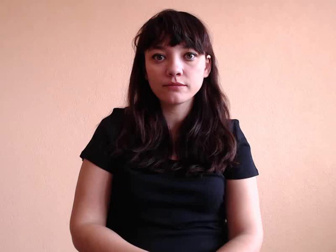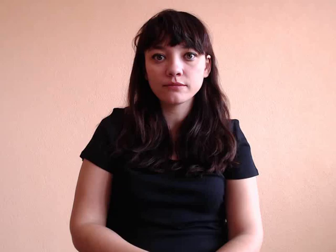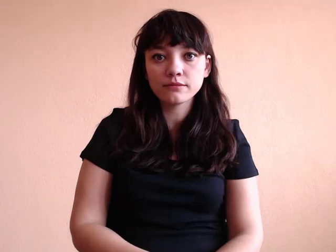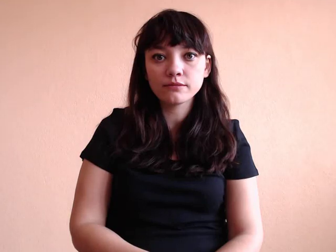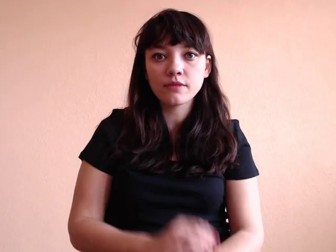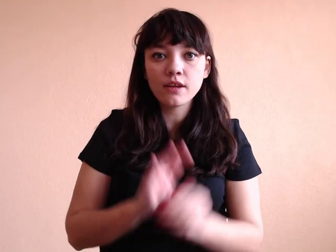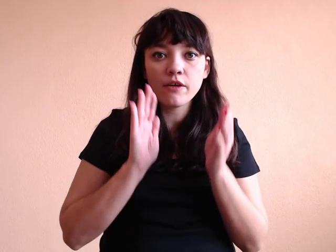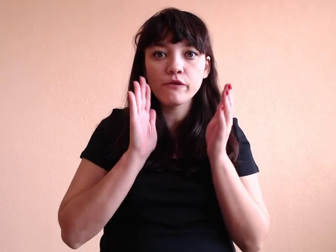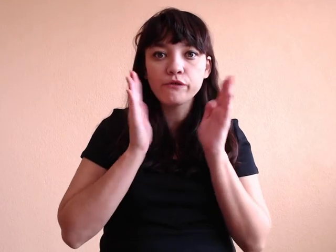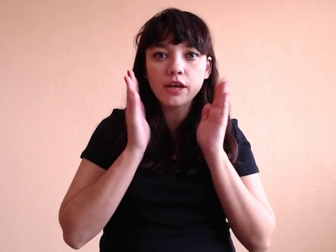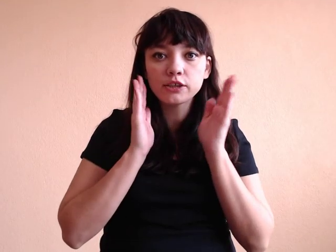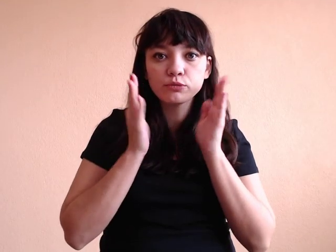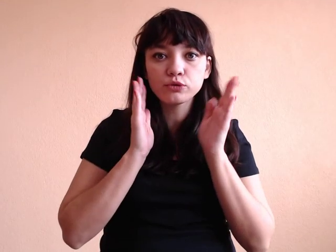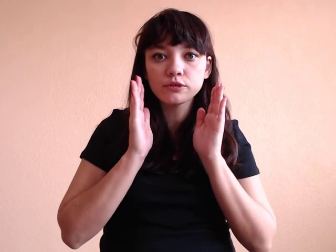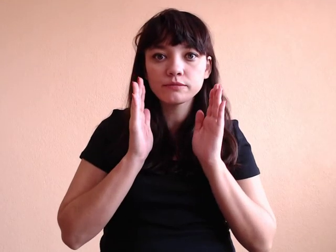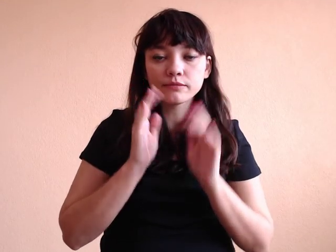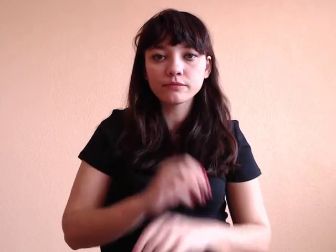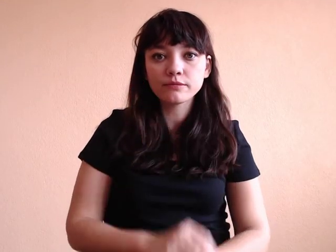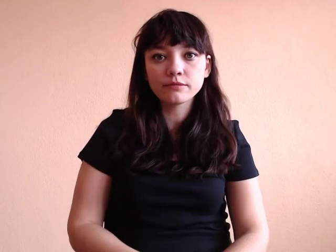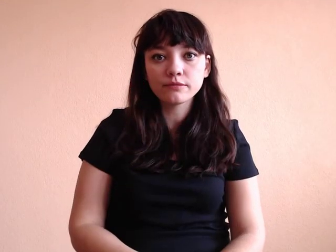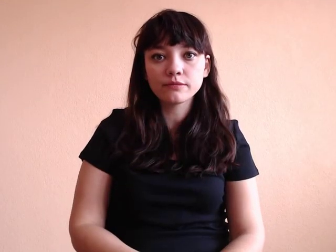FACEBOOK